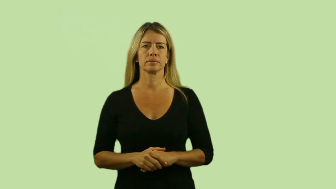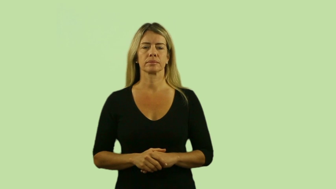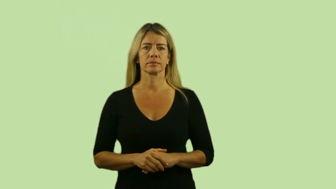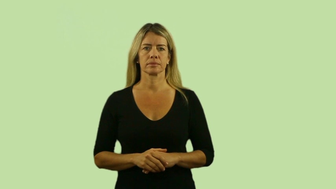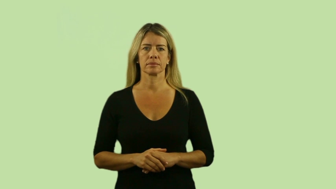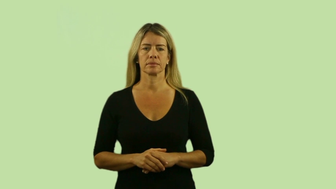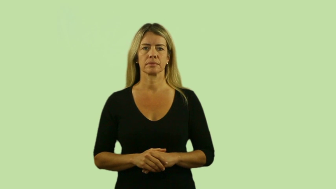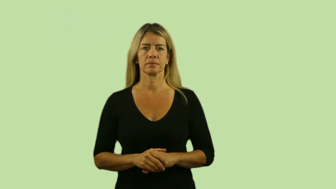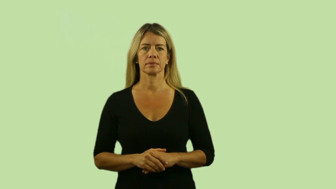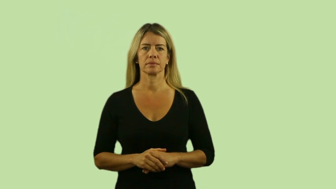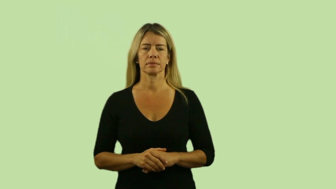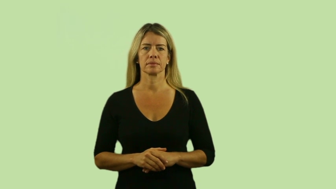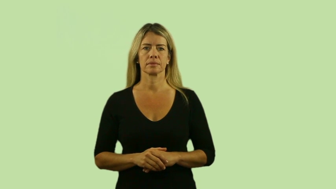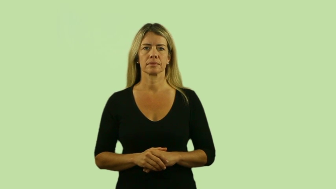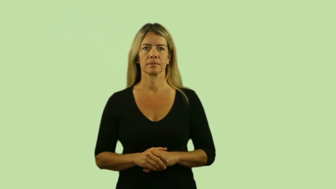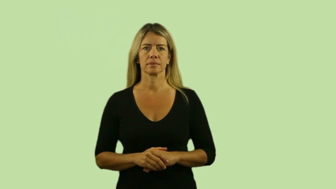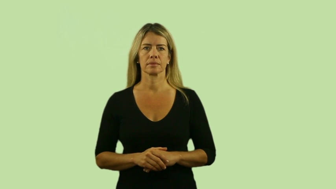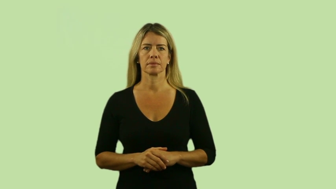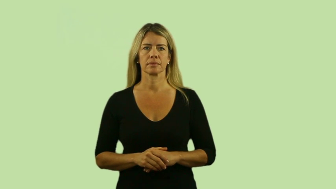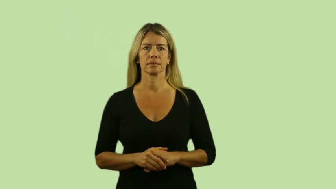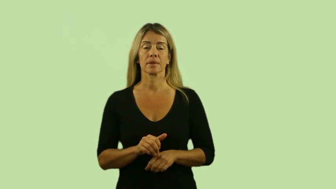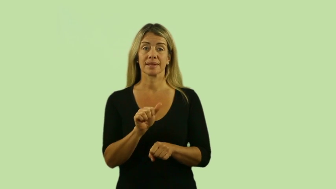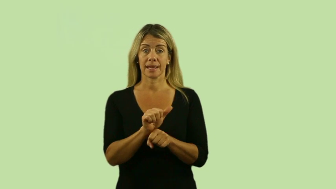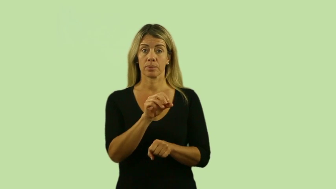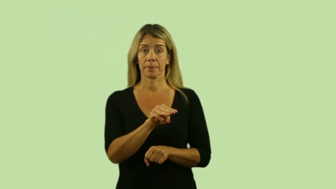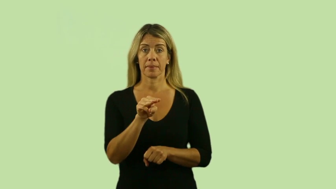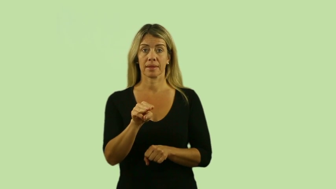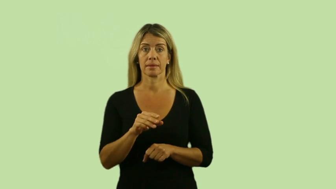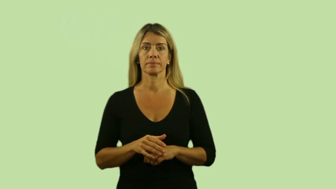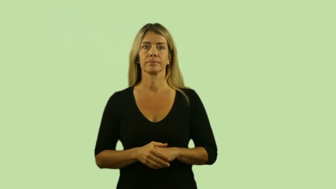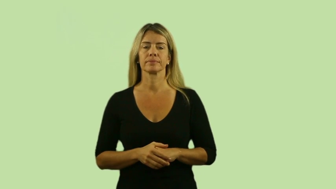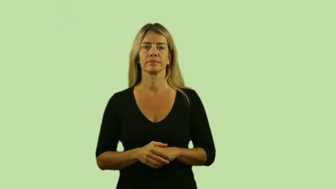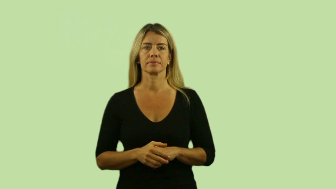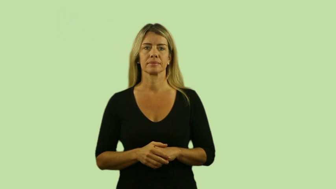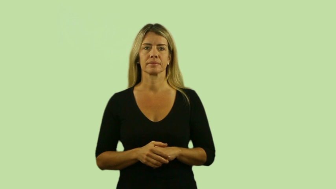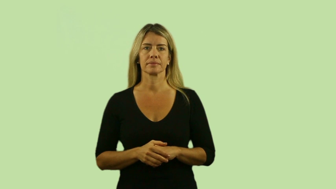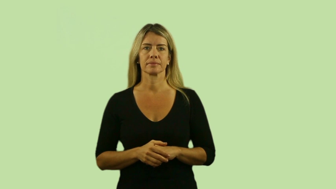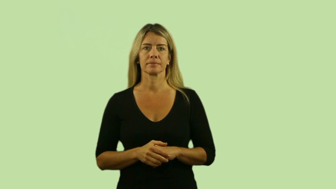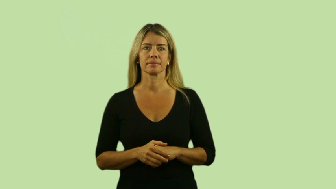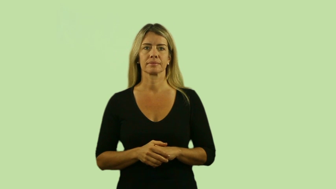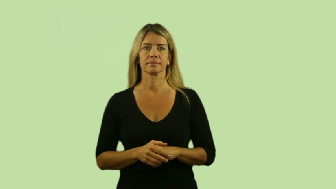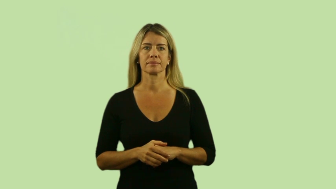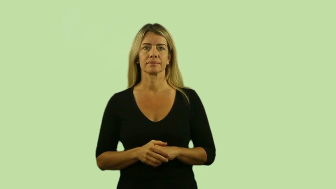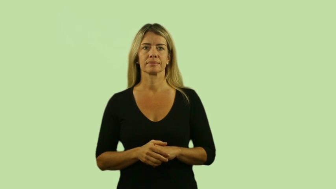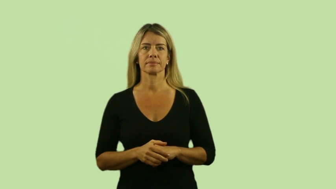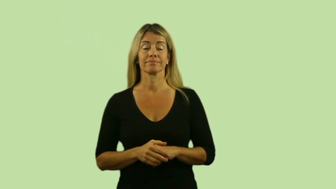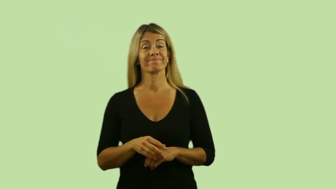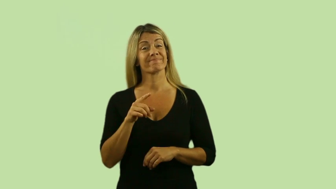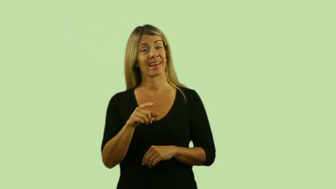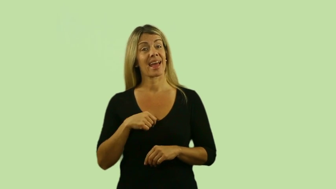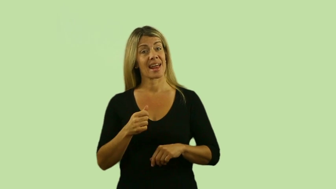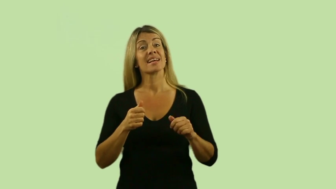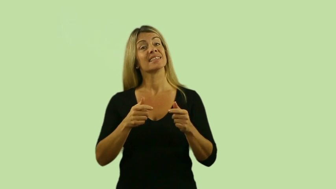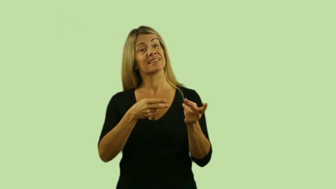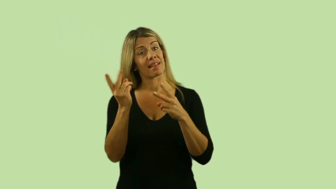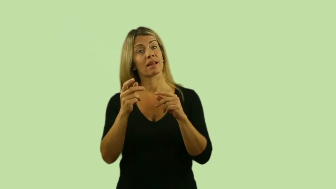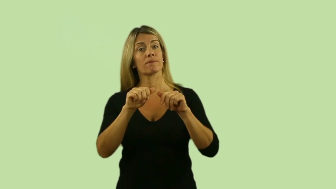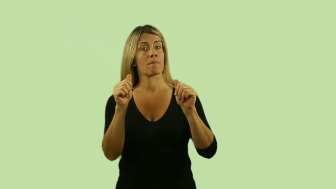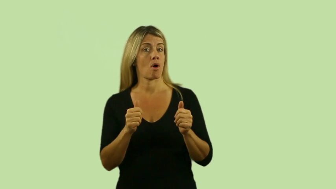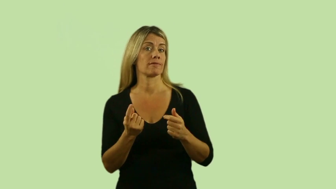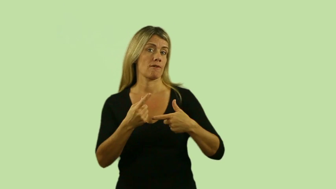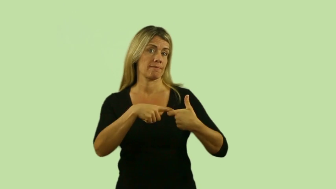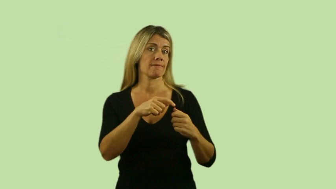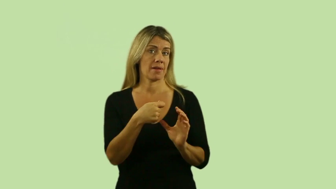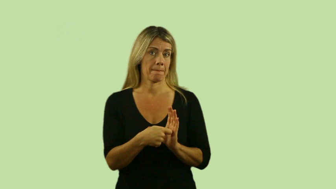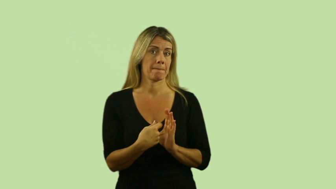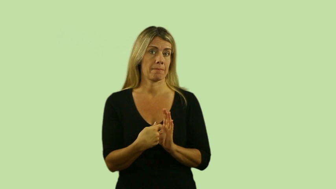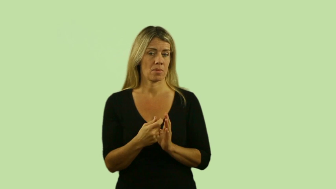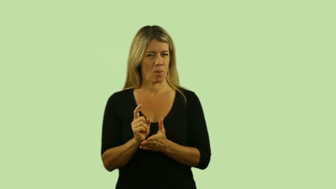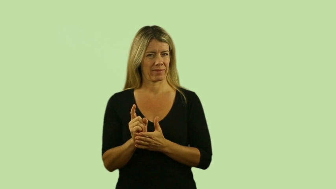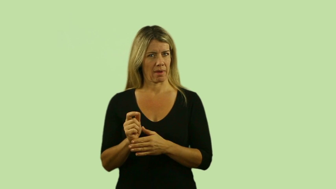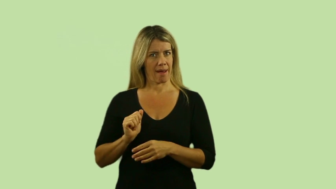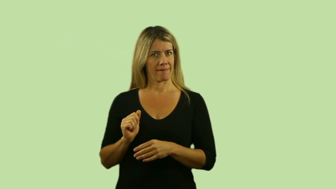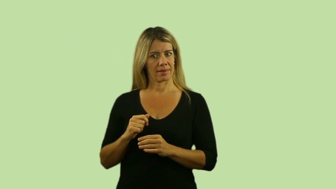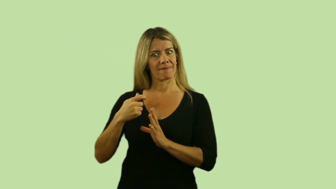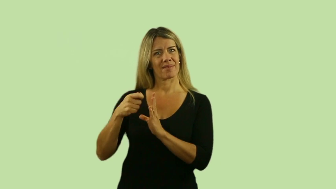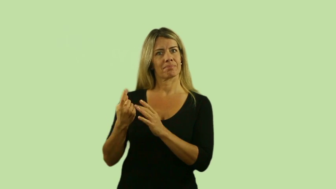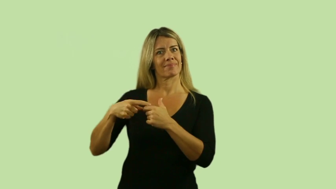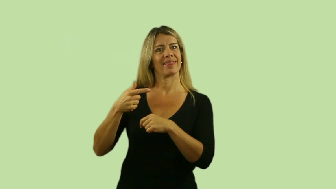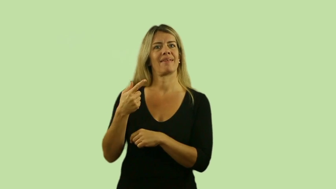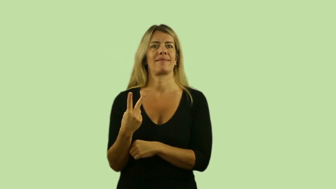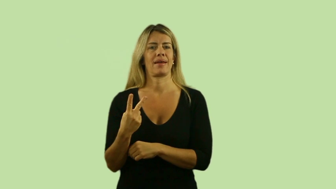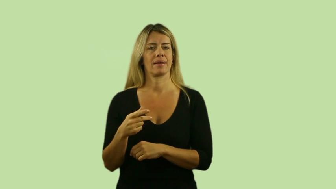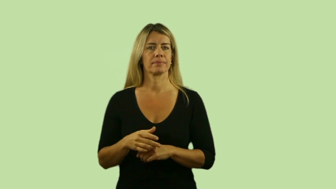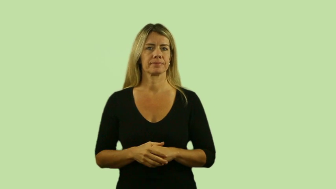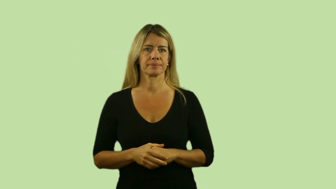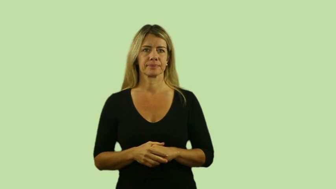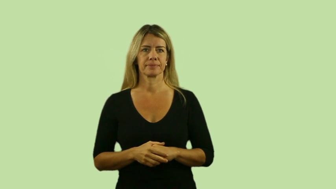16mm